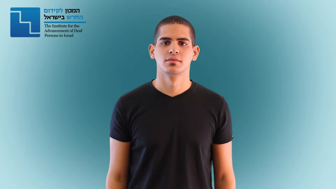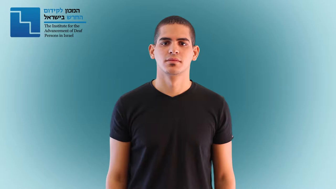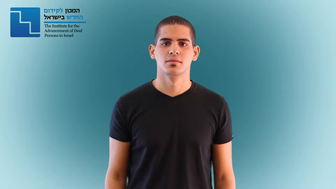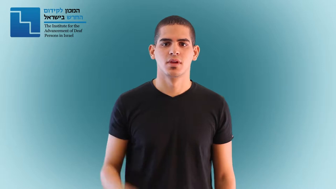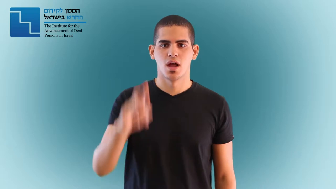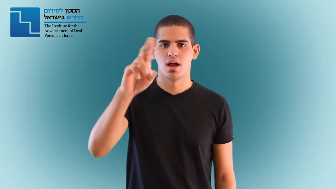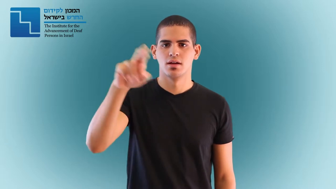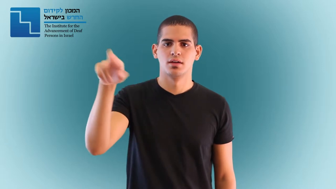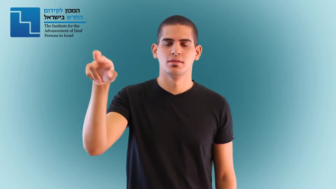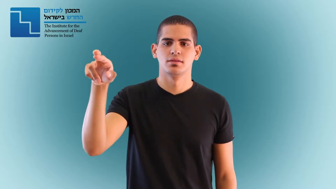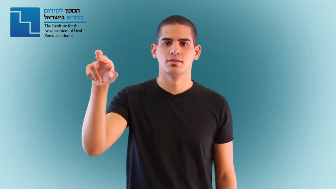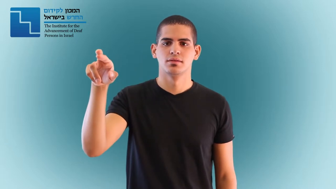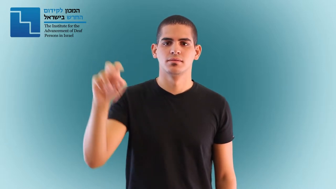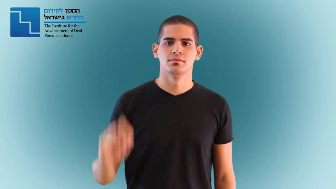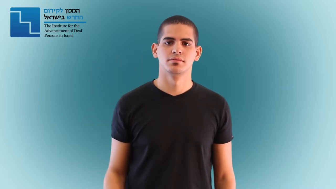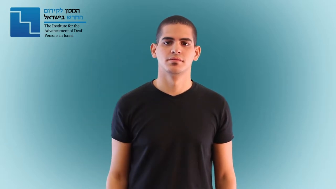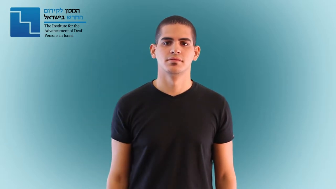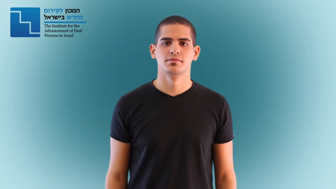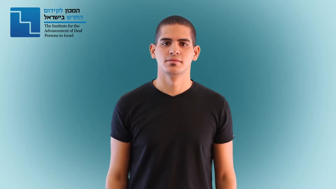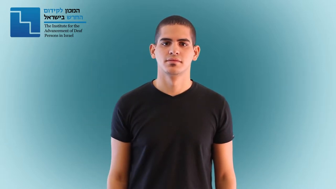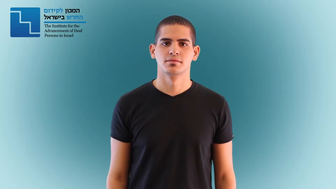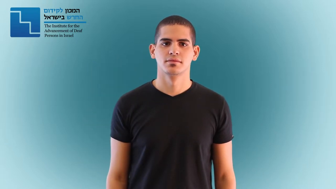רהט